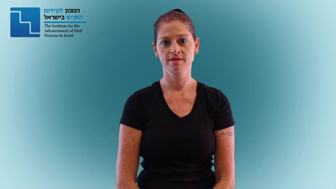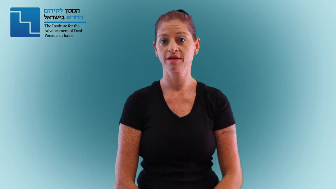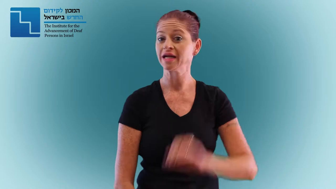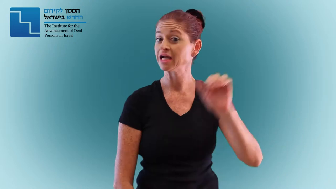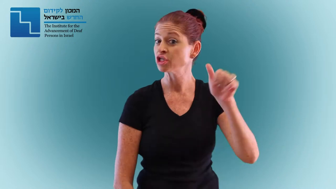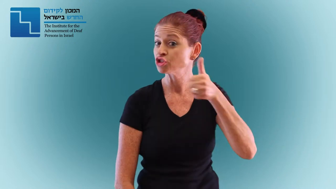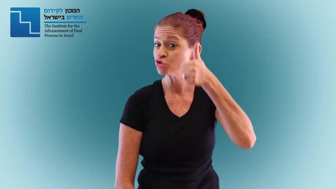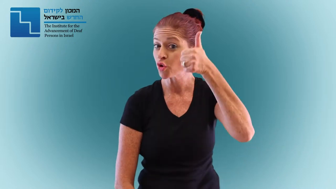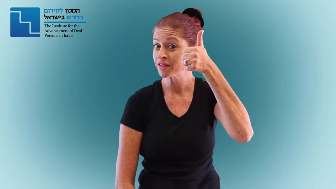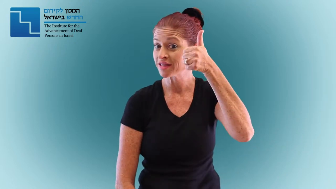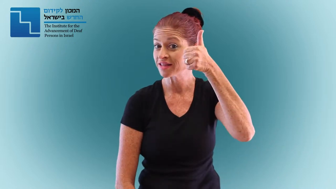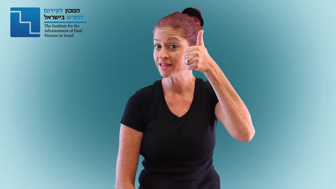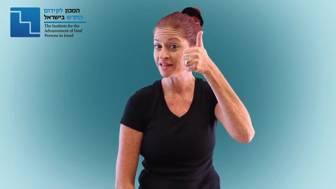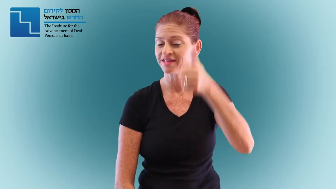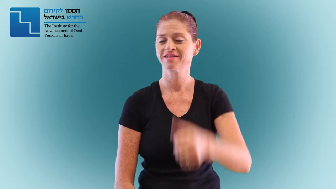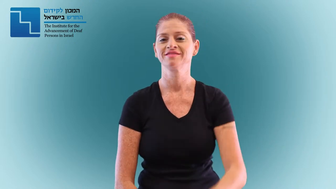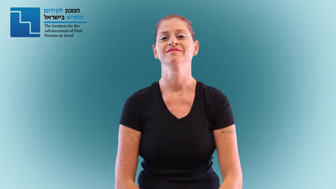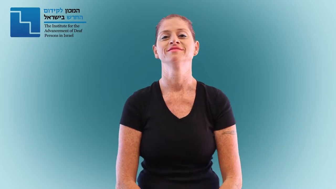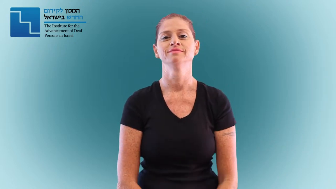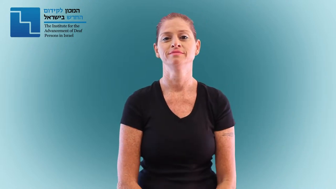ראשון (קודם לכול)